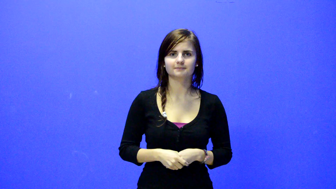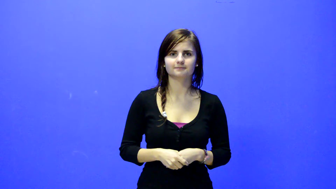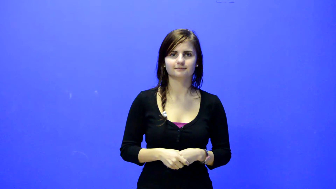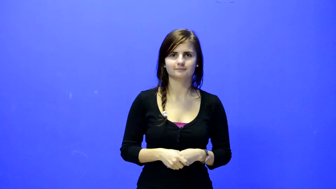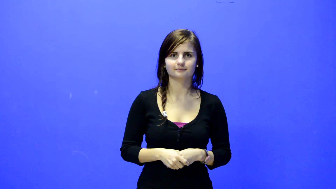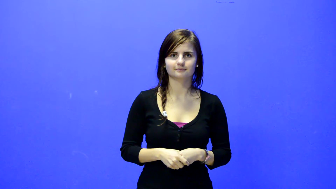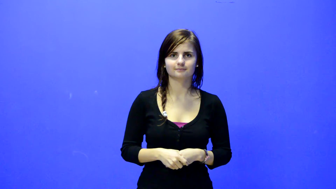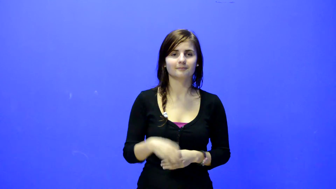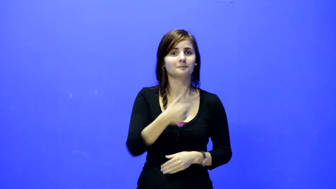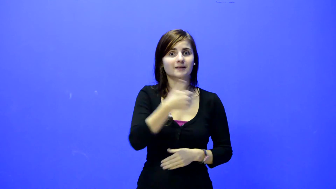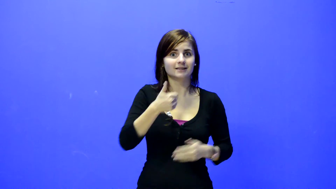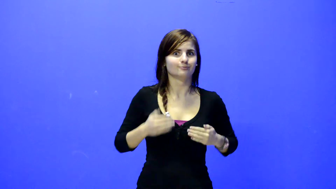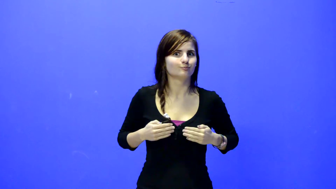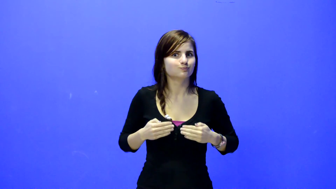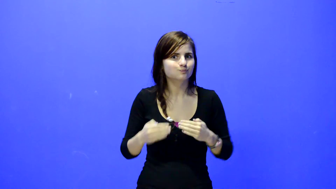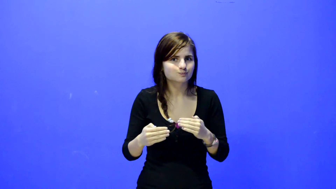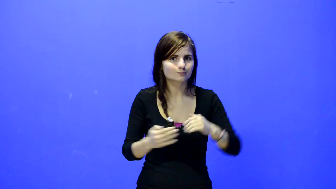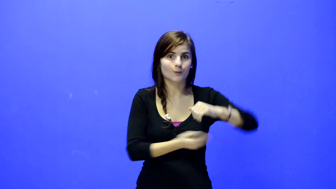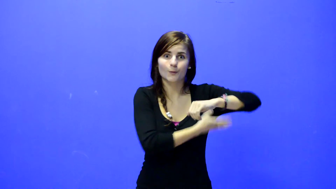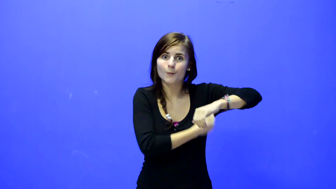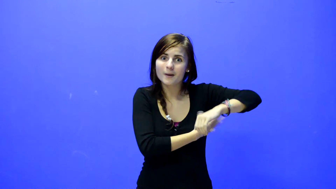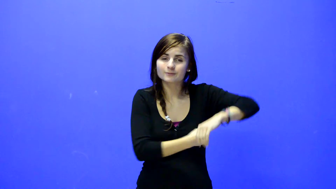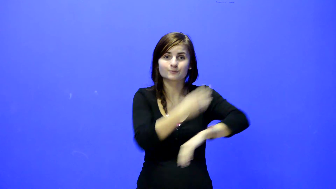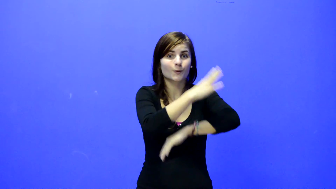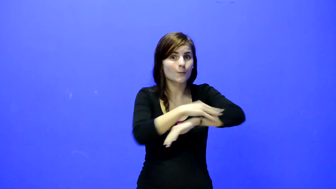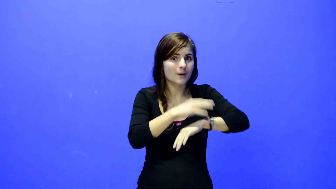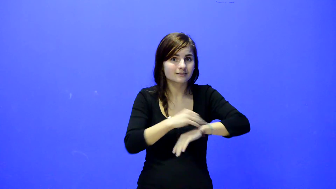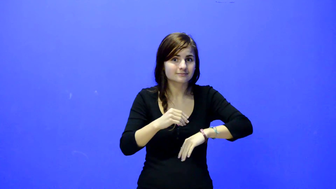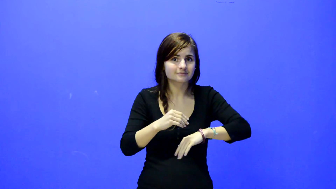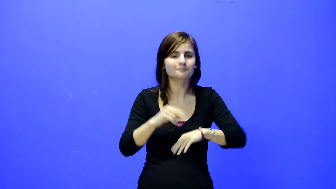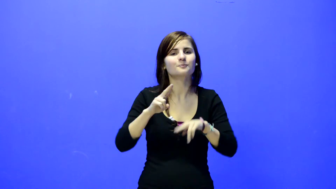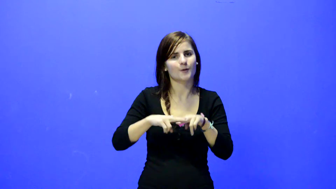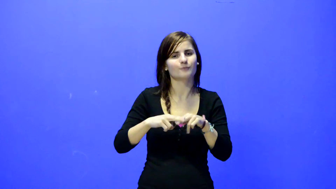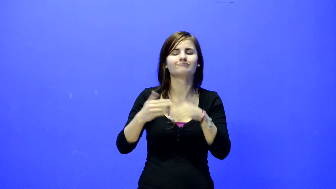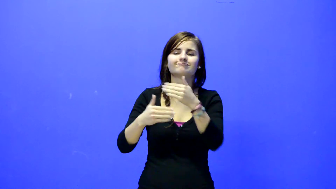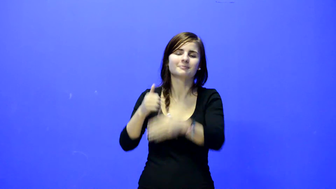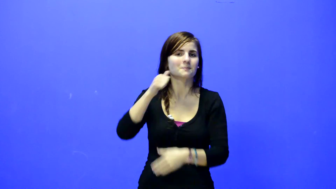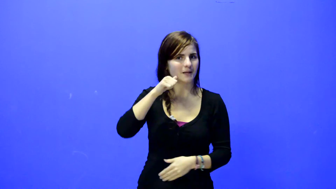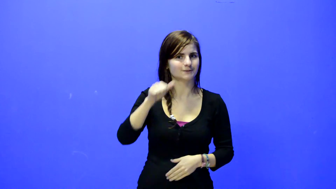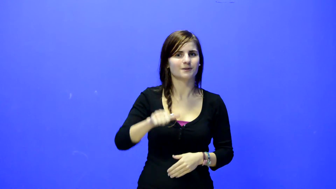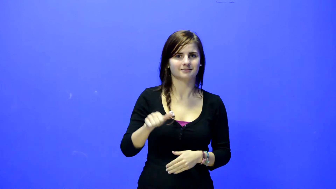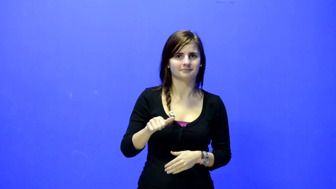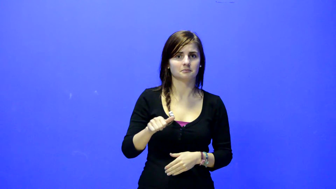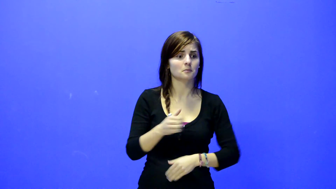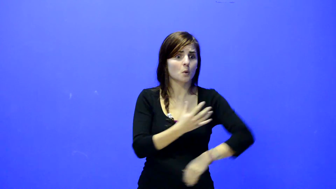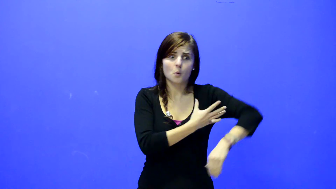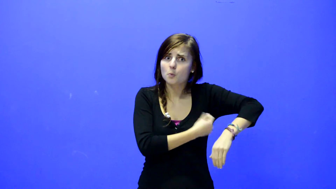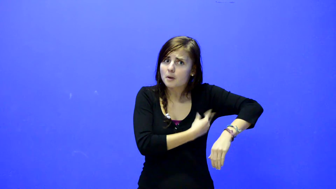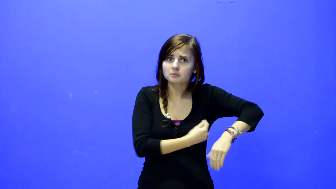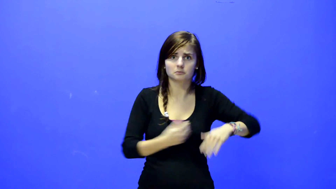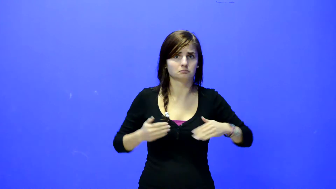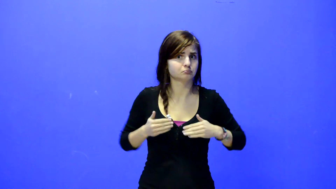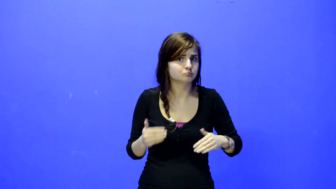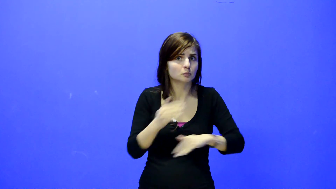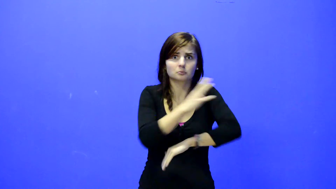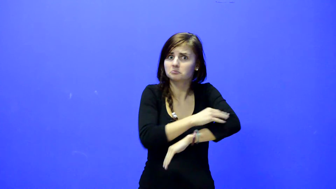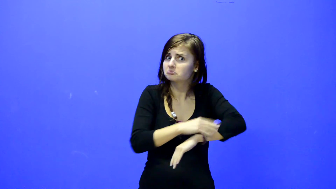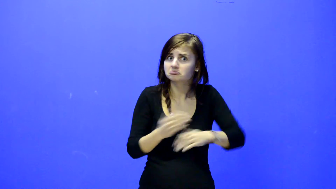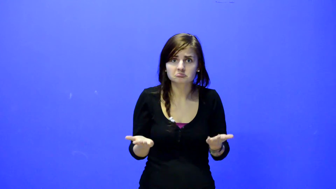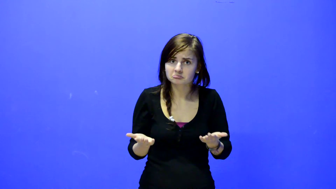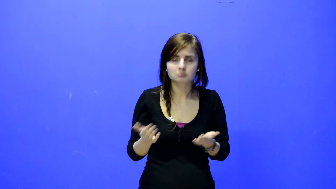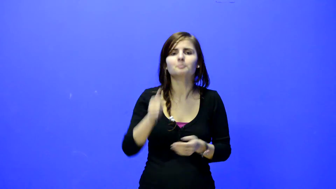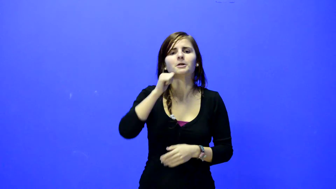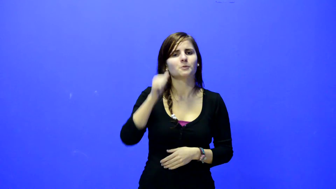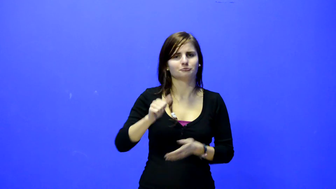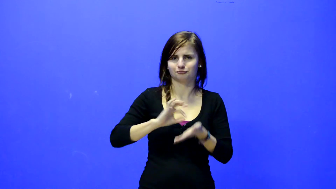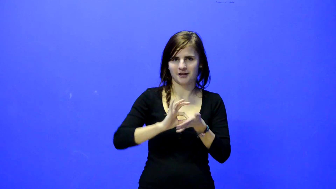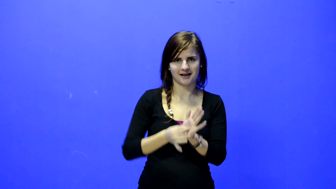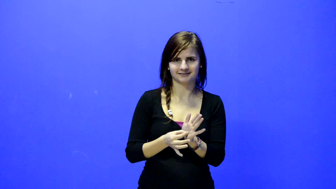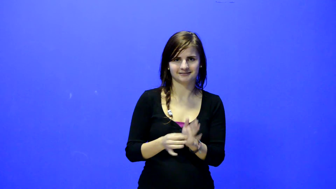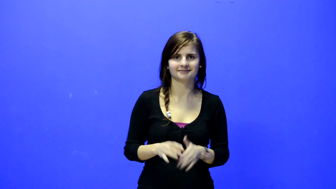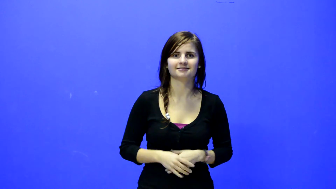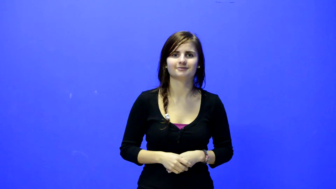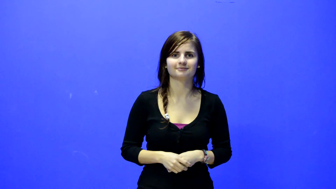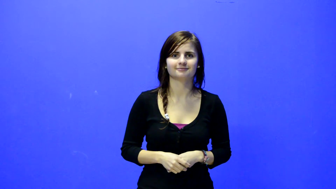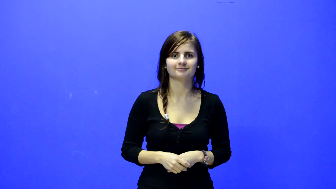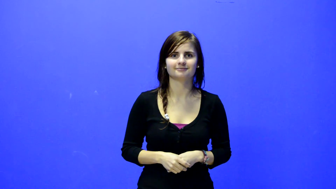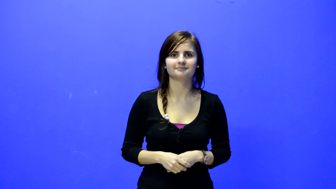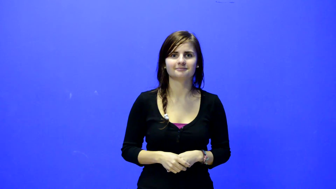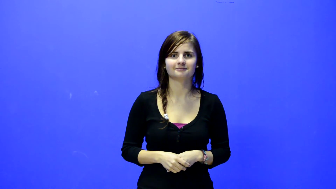opravit